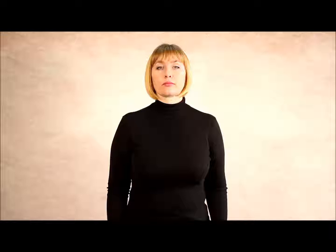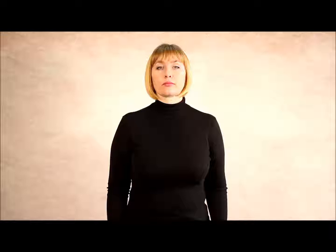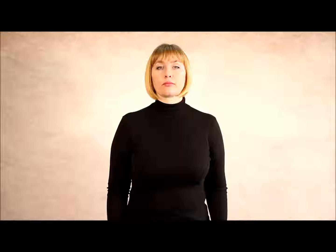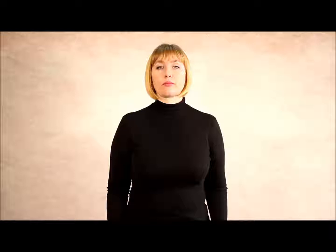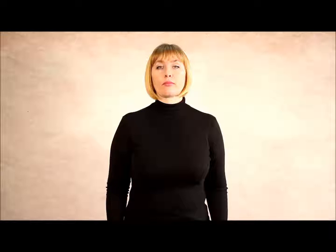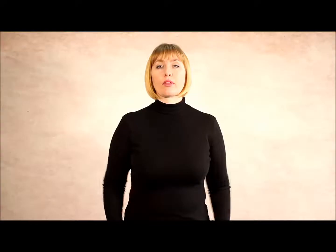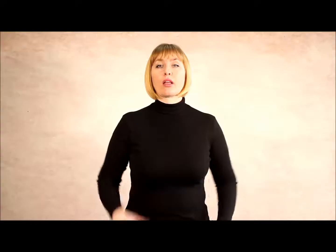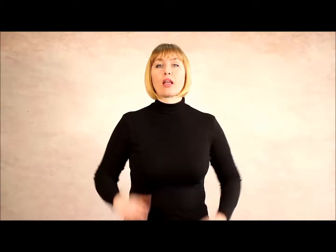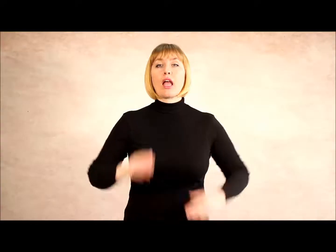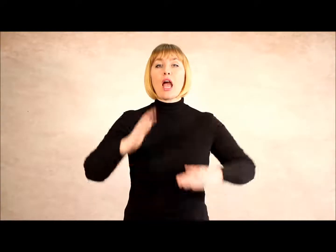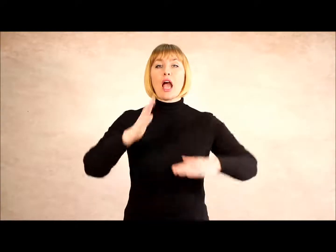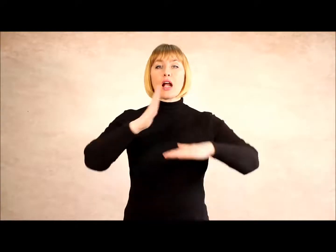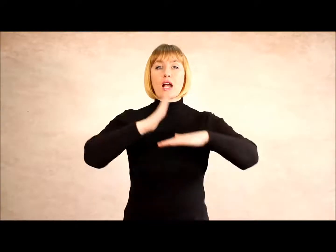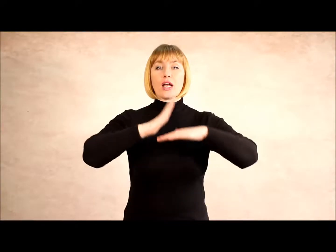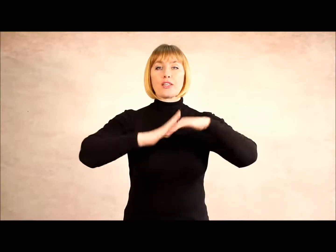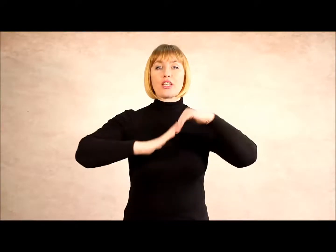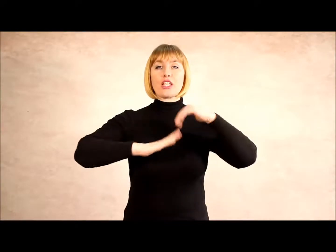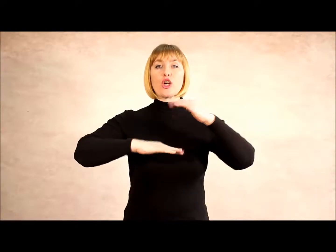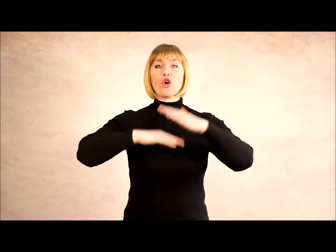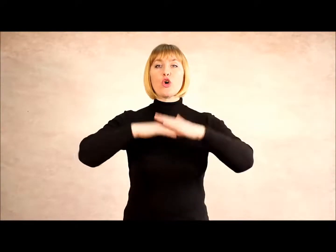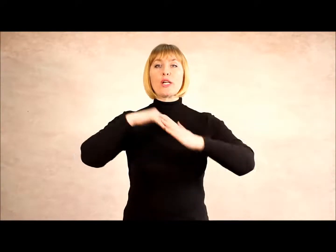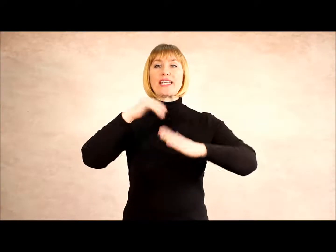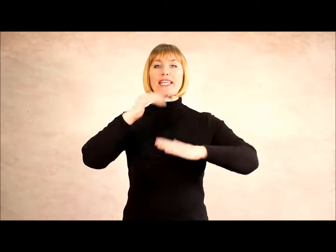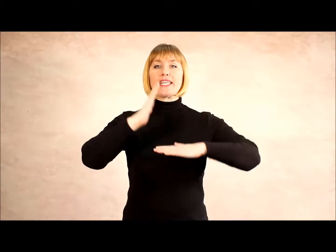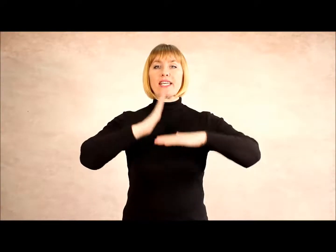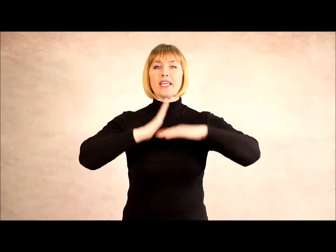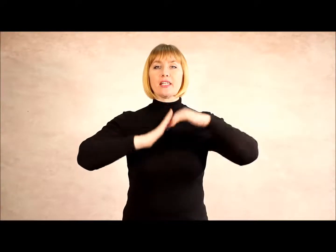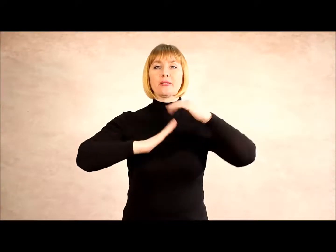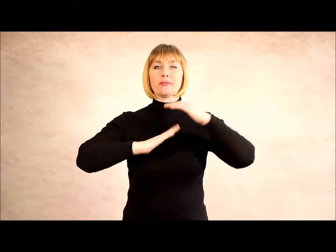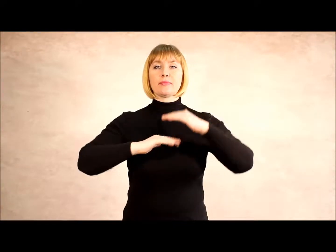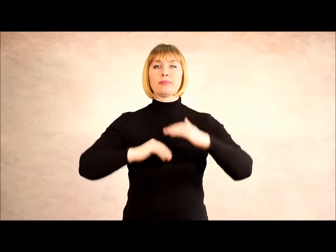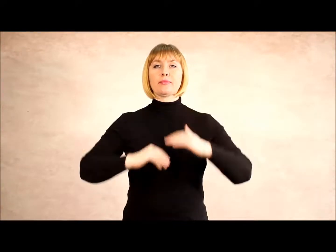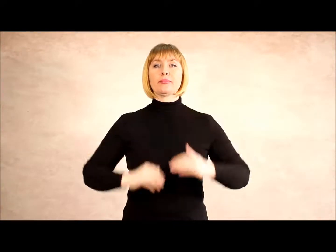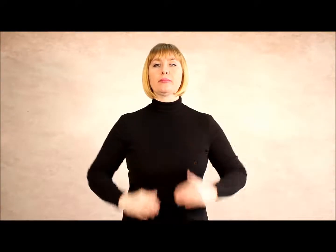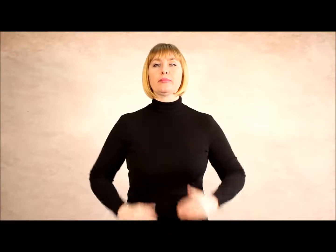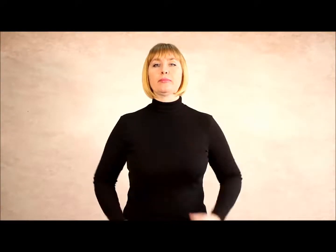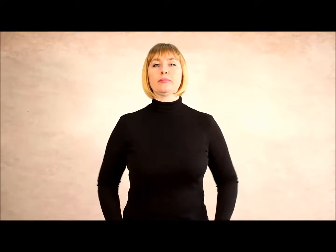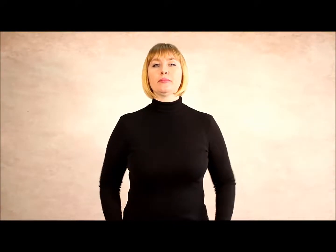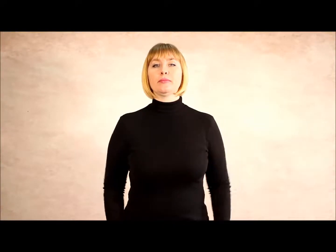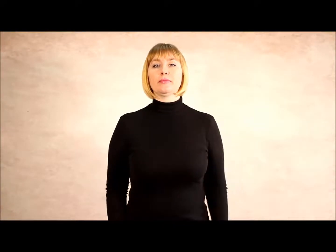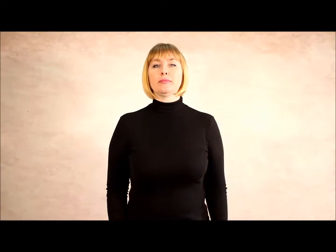Categorie